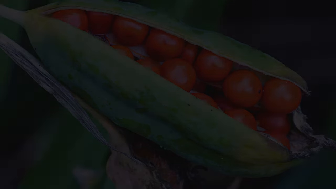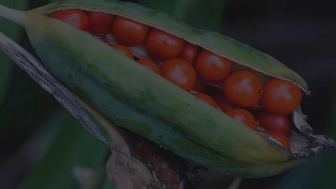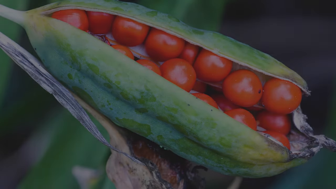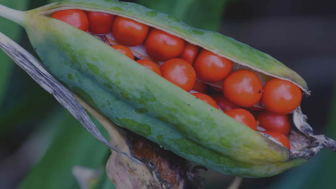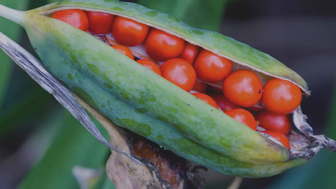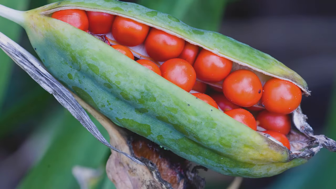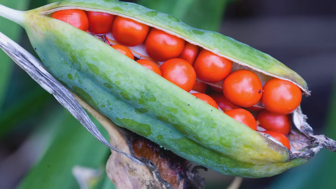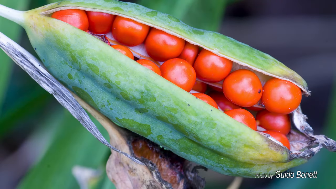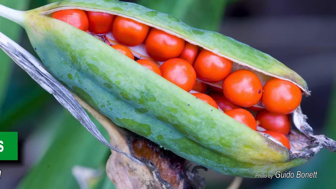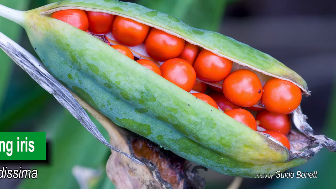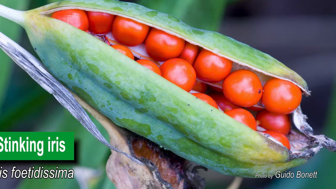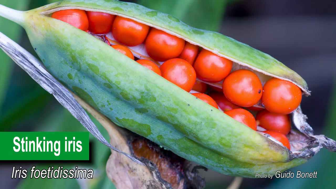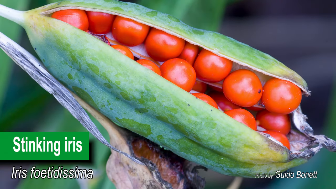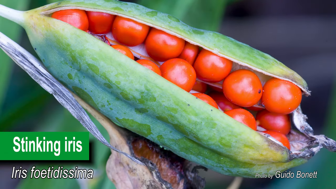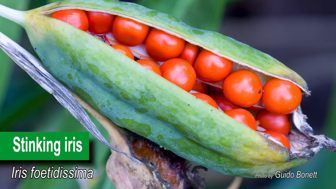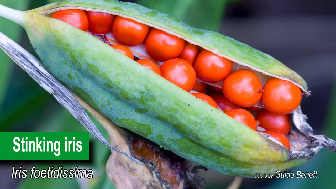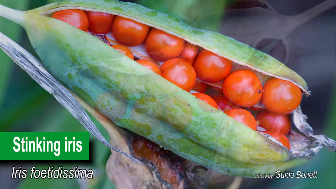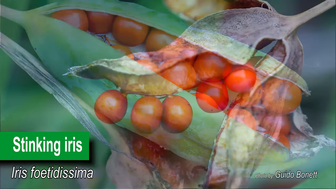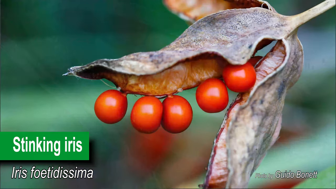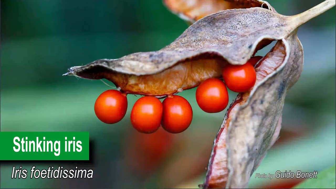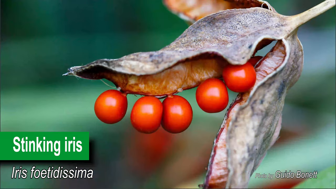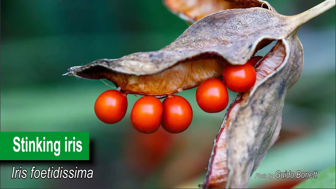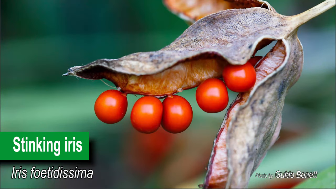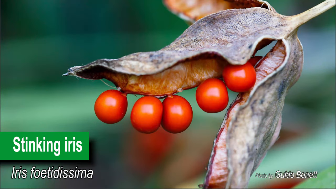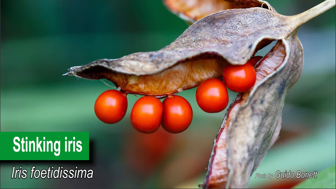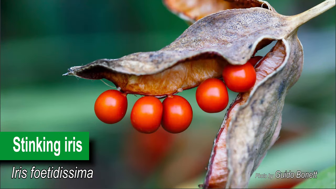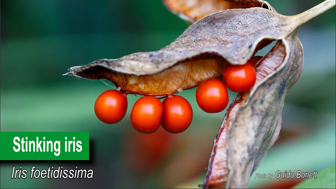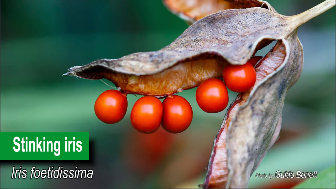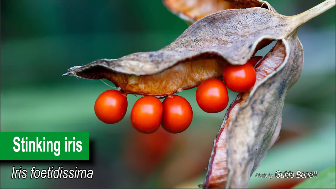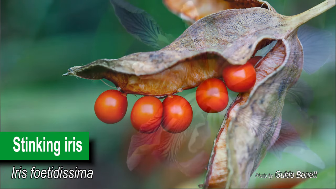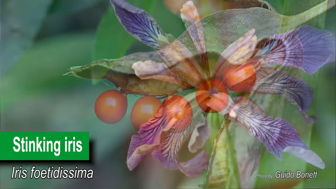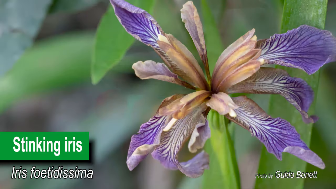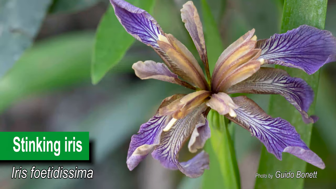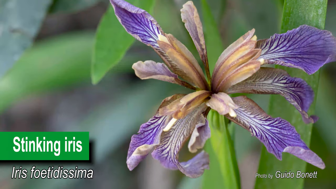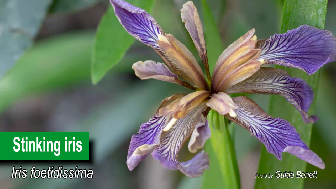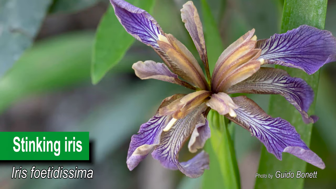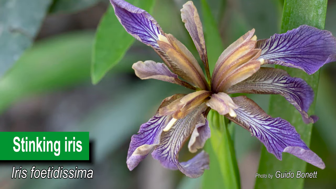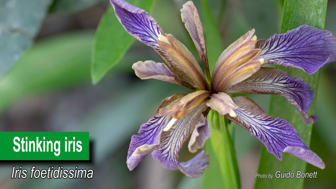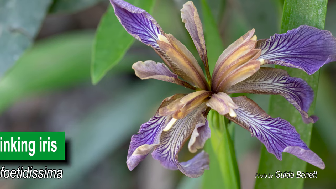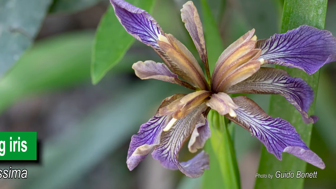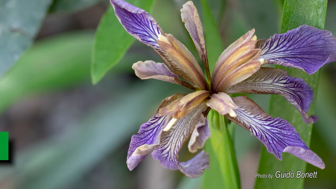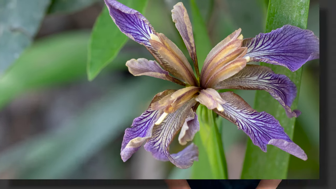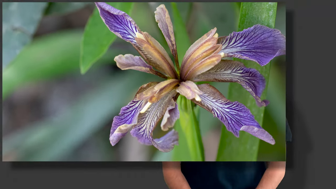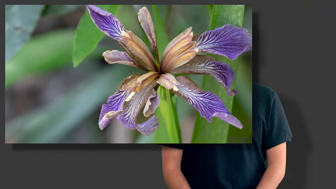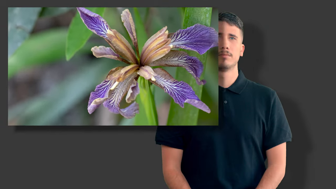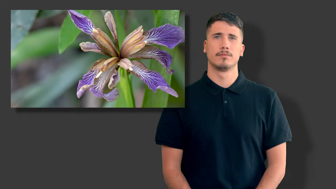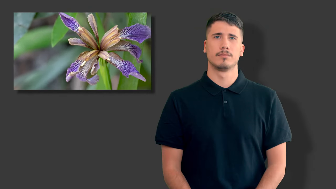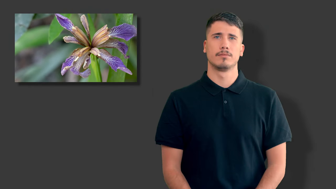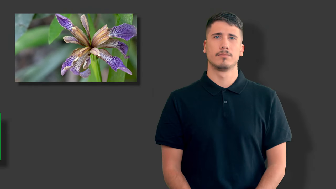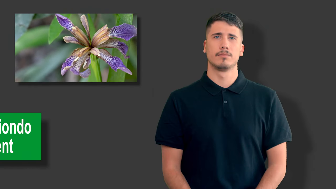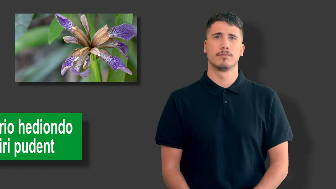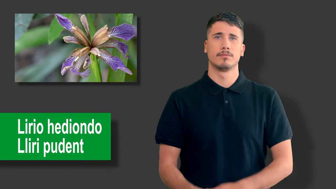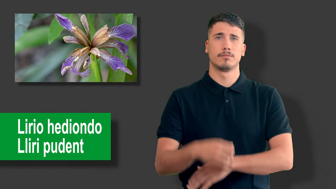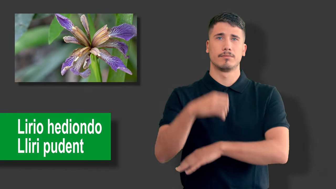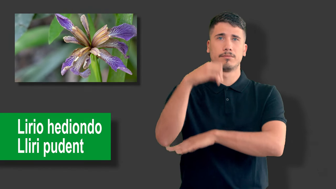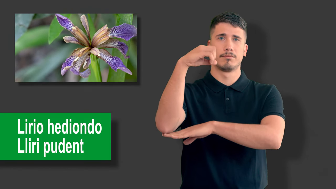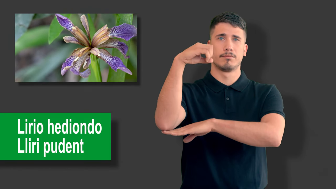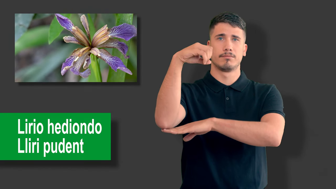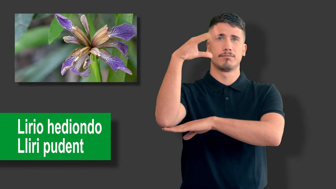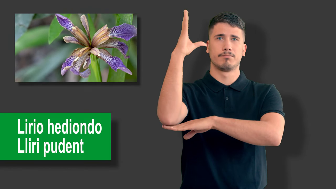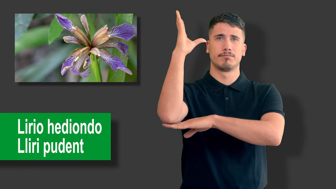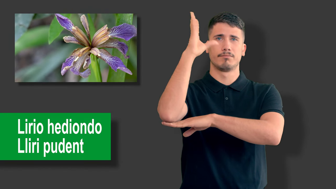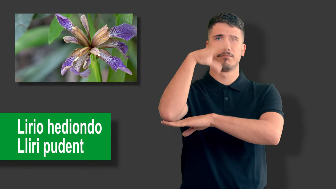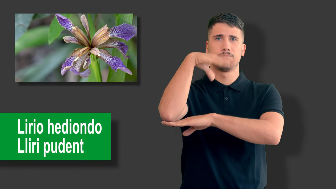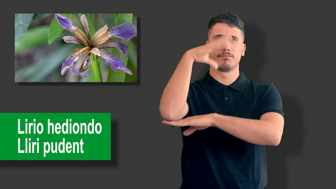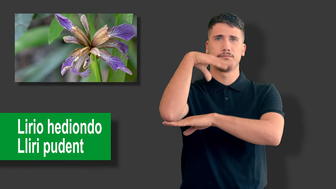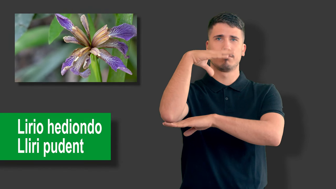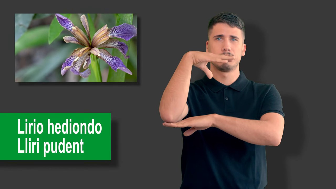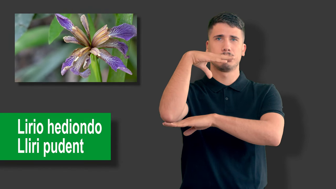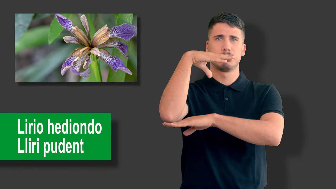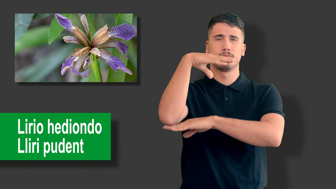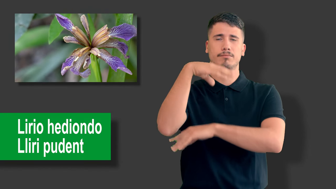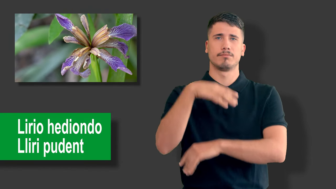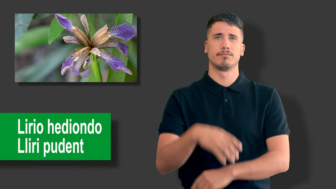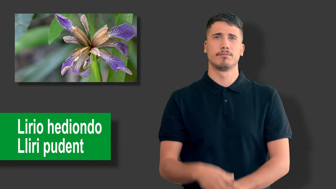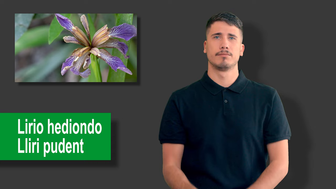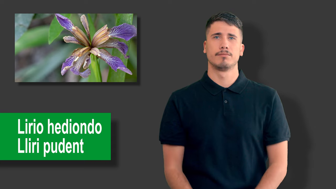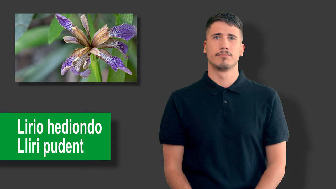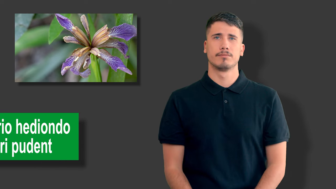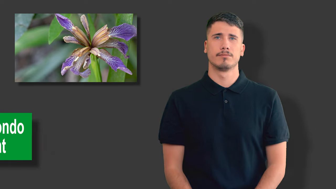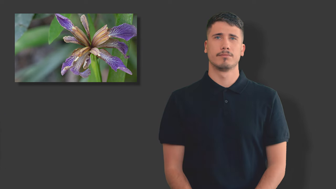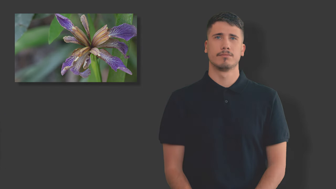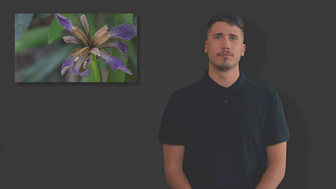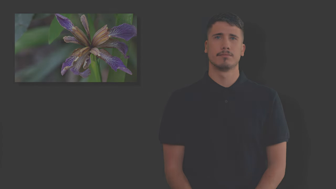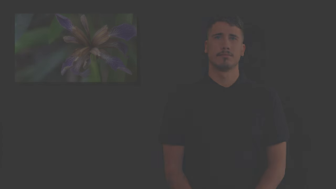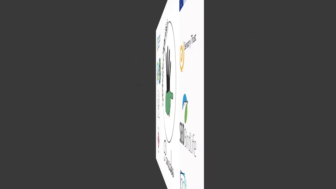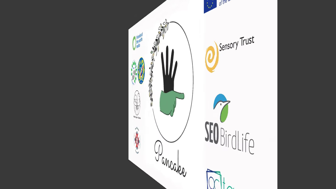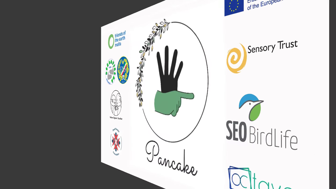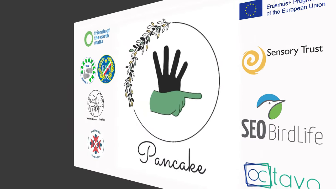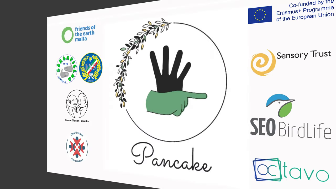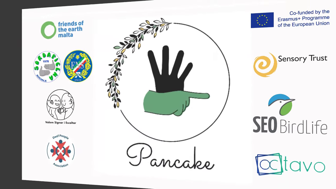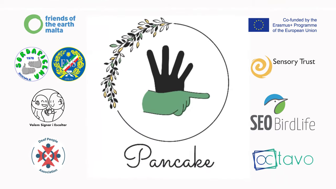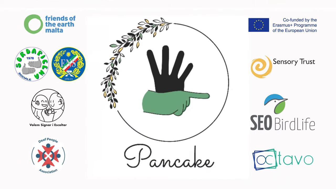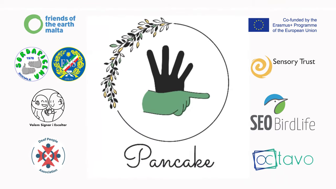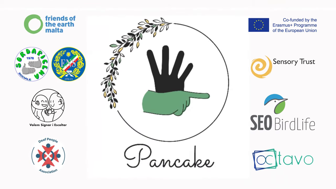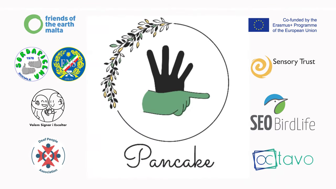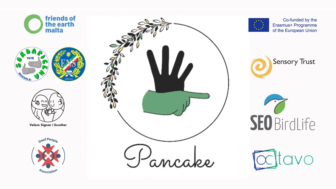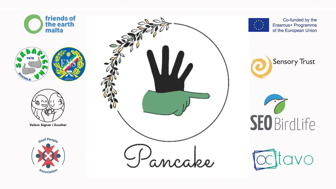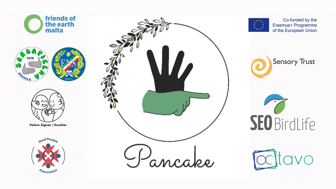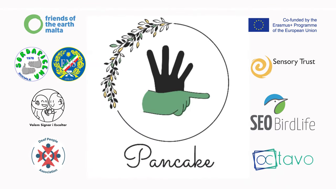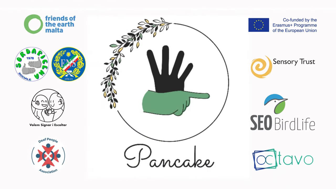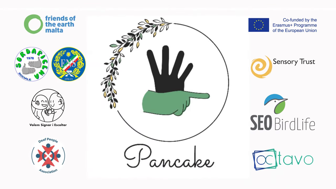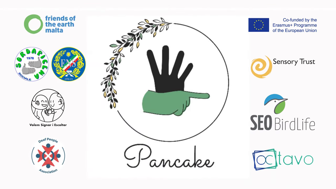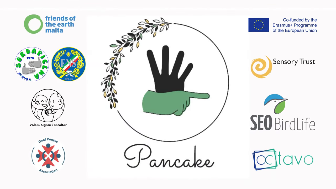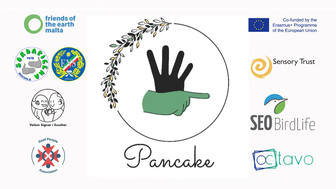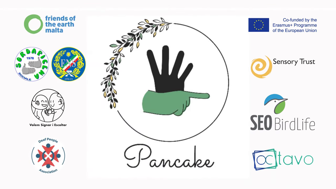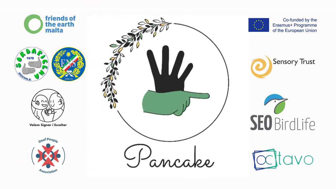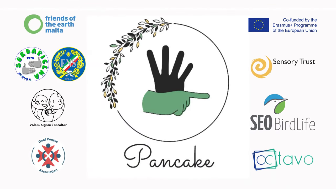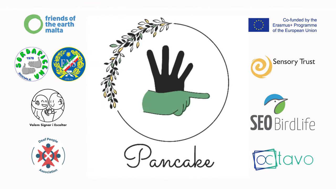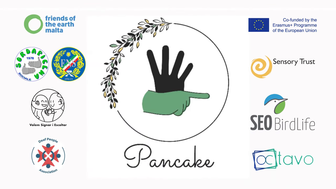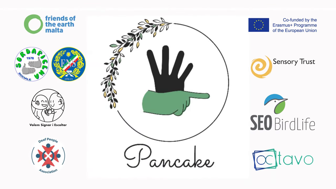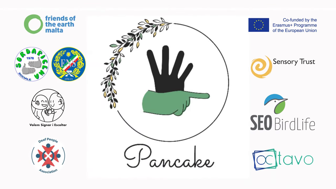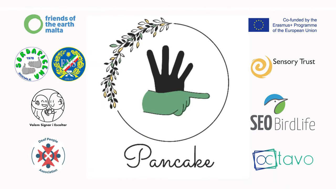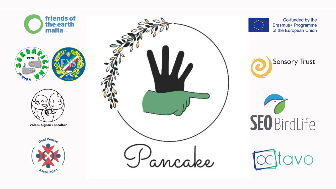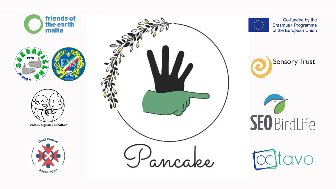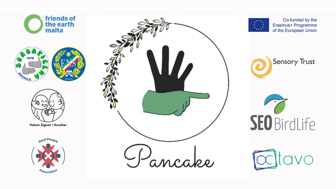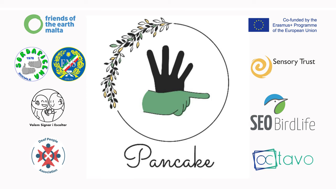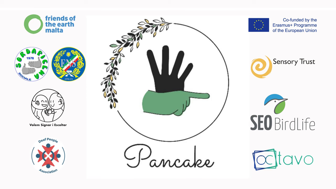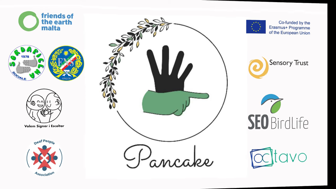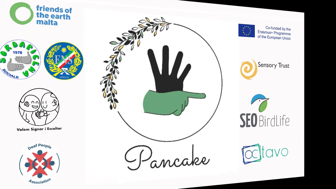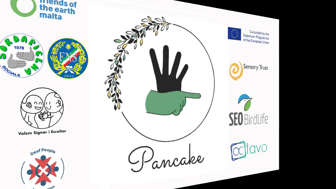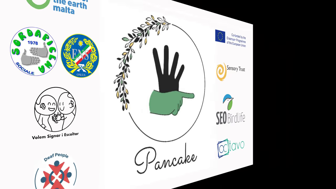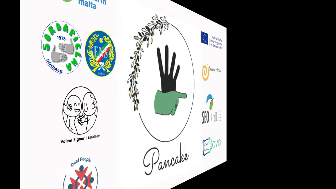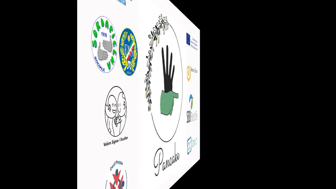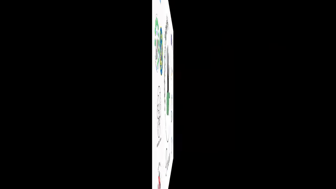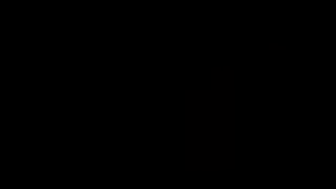Lirio hediondo